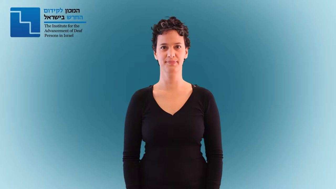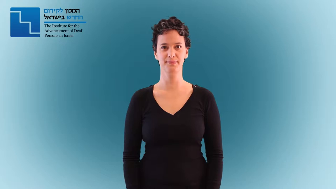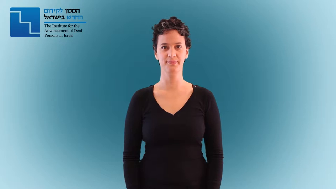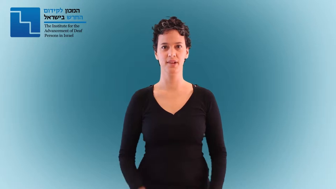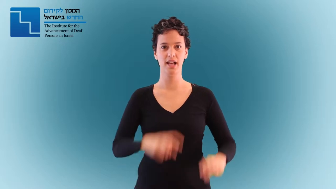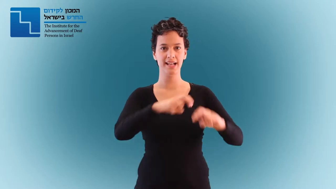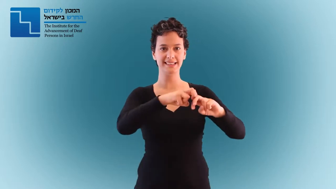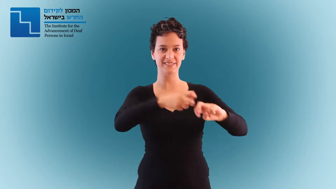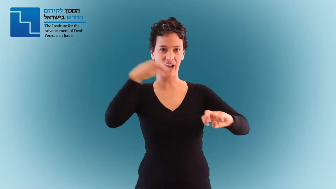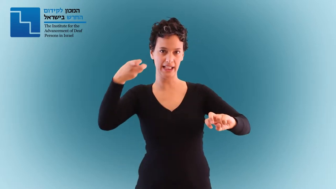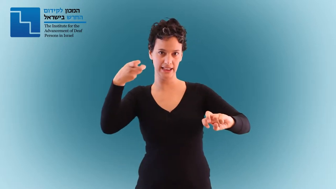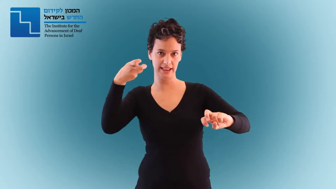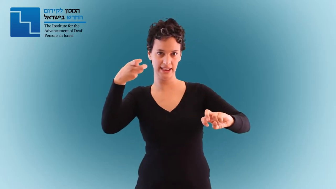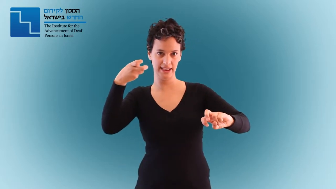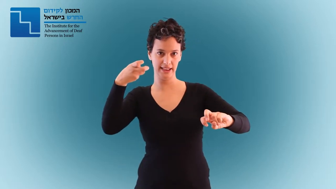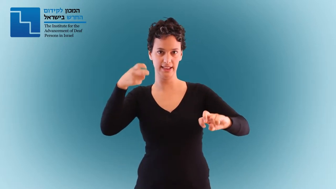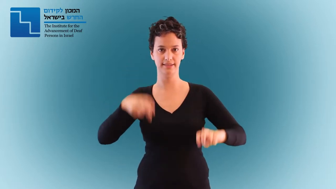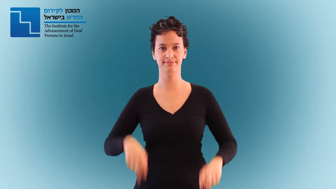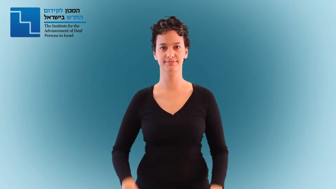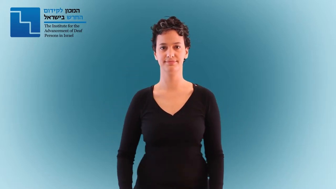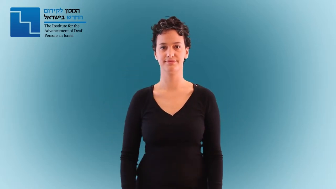צבת